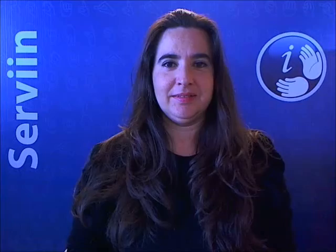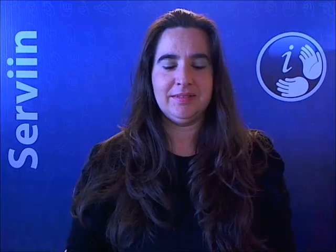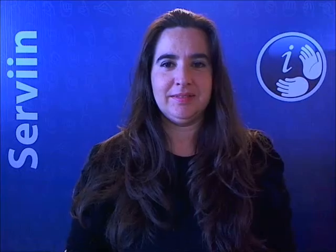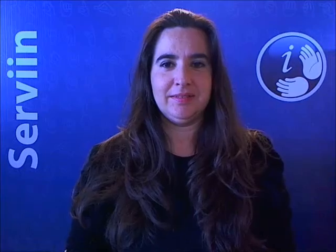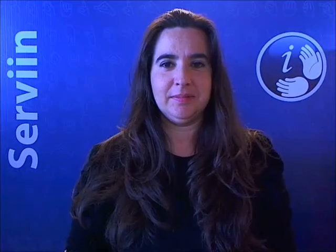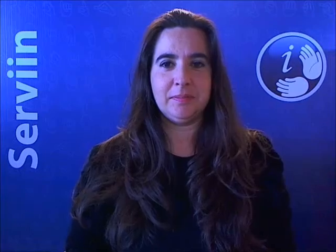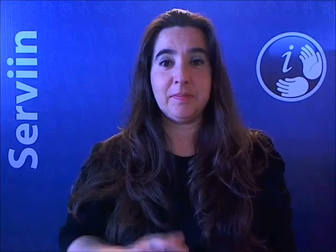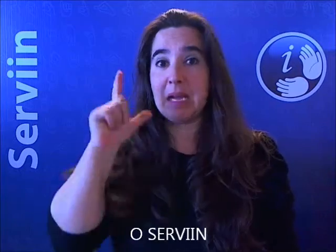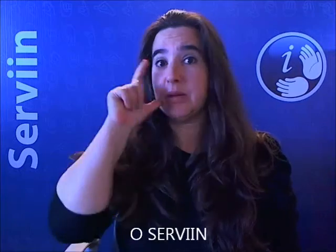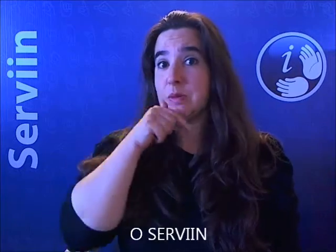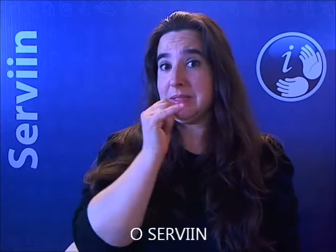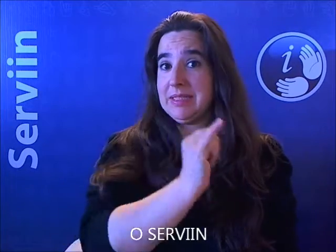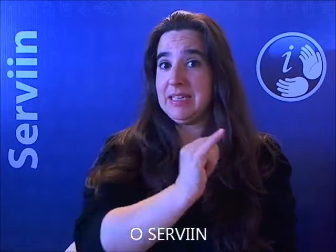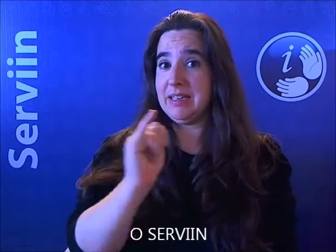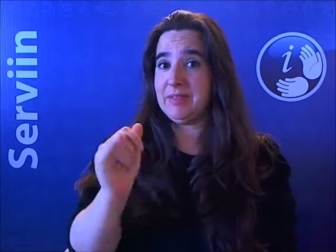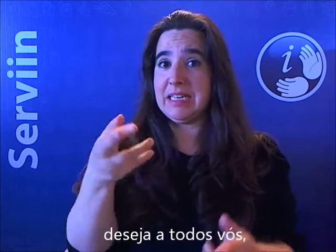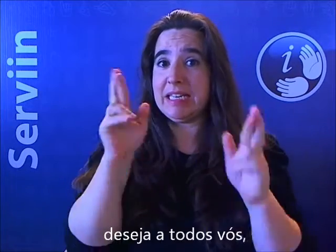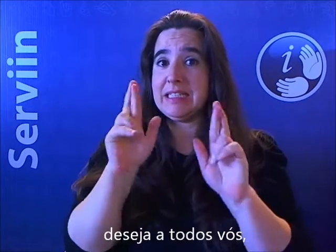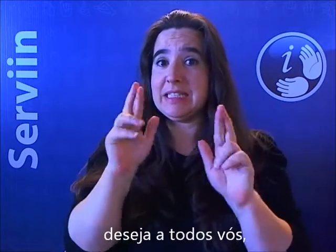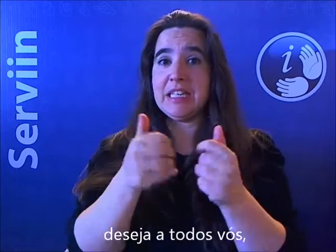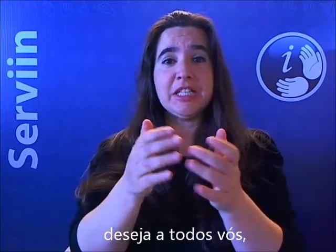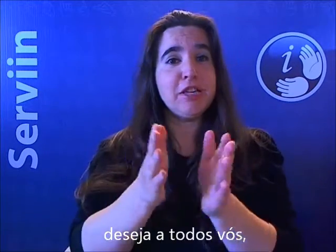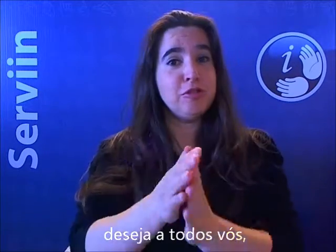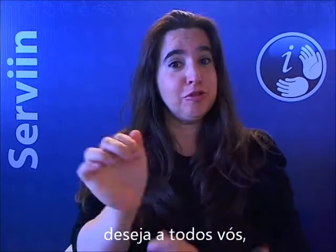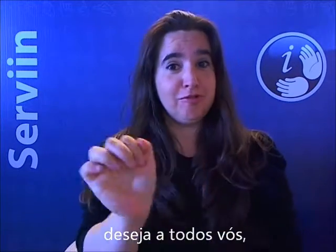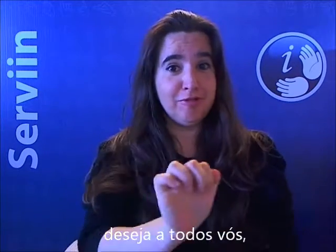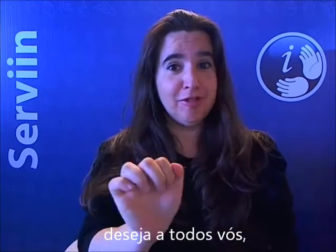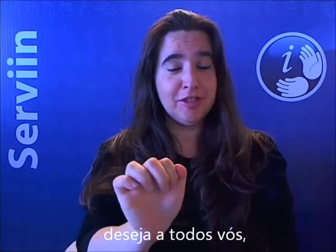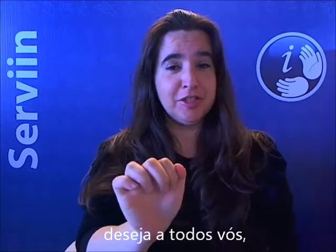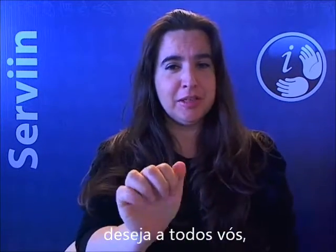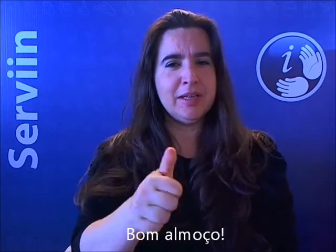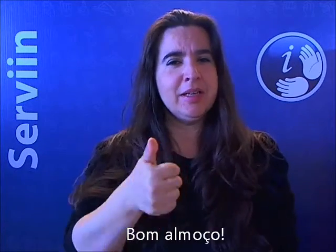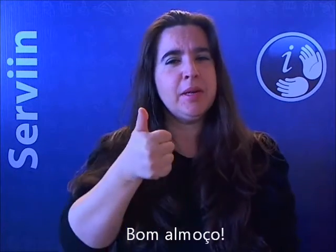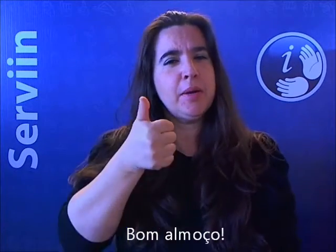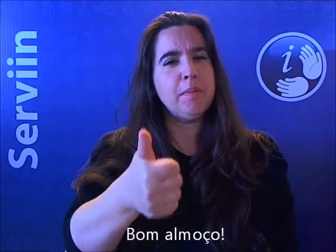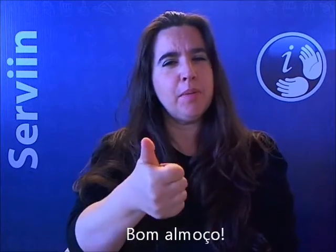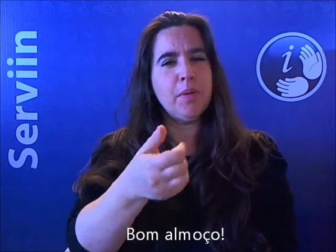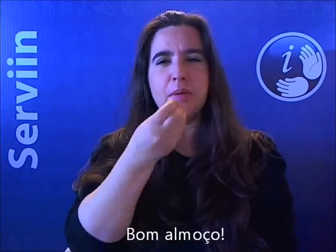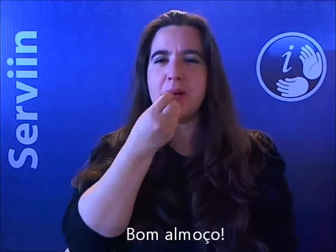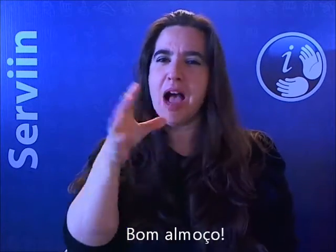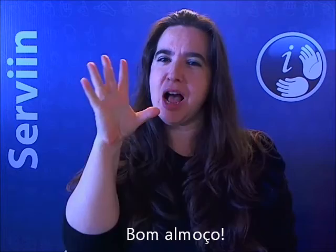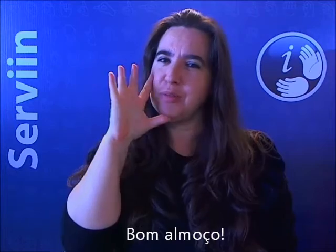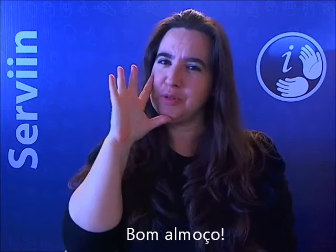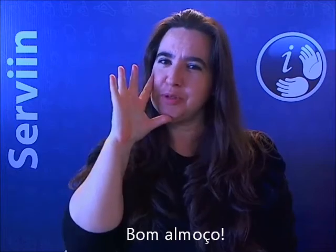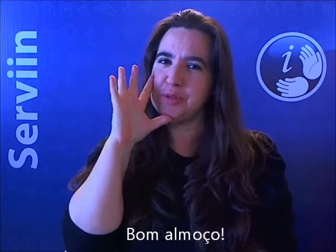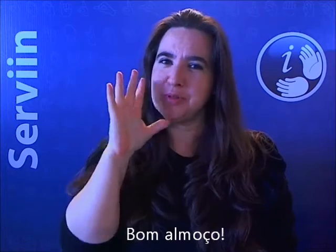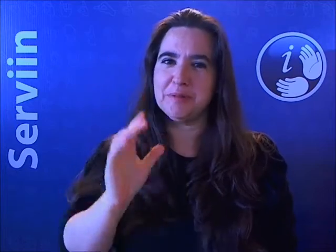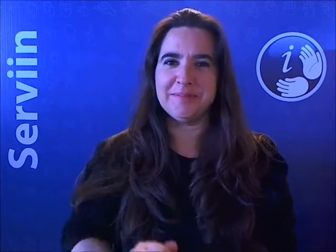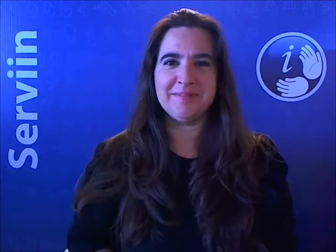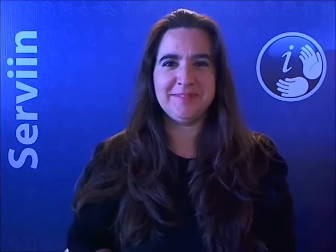Bom almoço